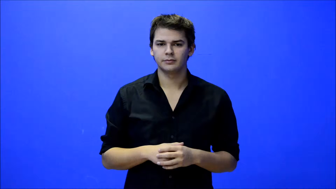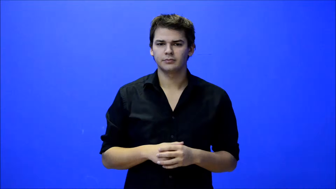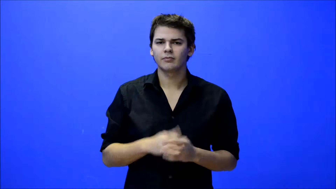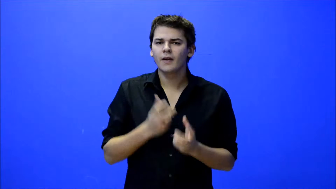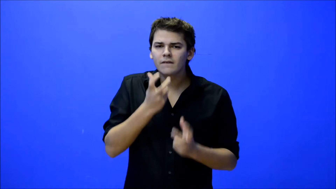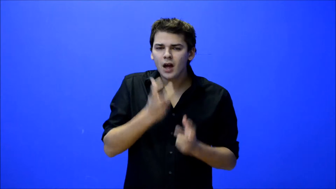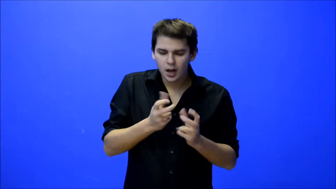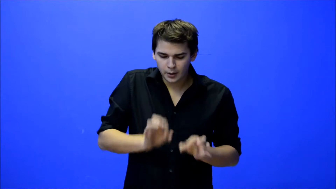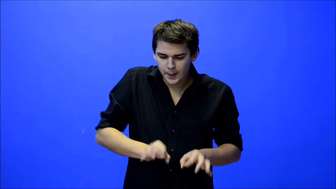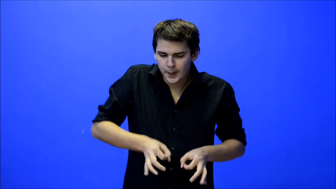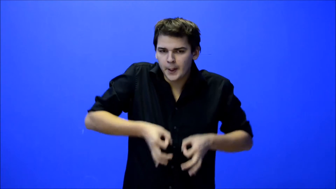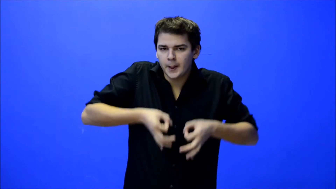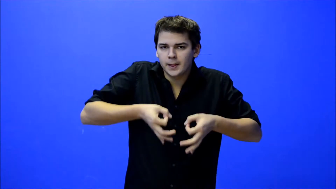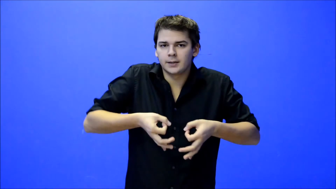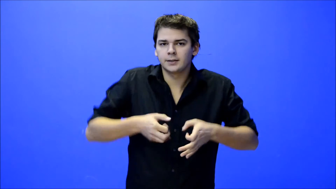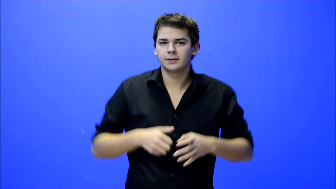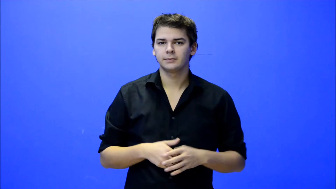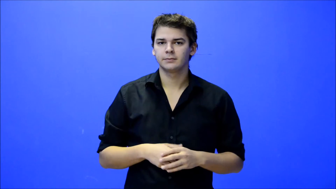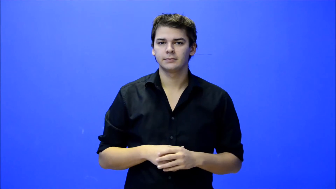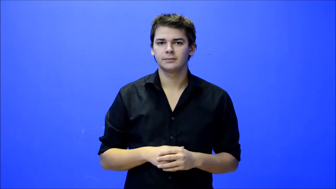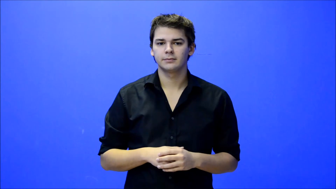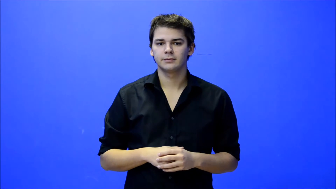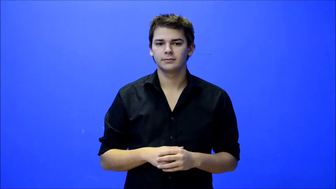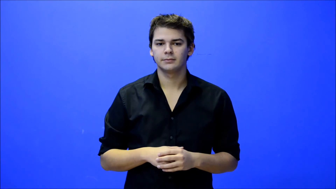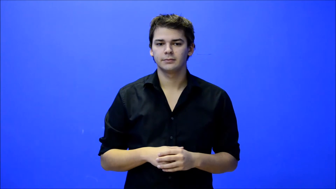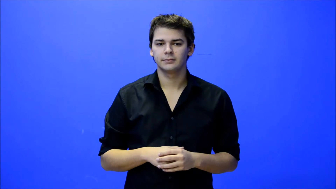chámovody